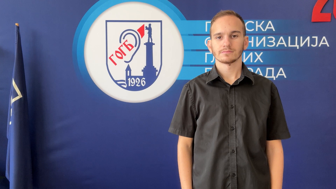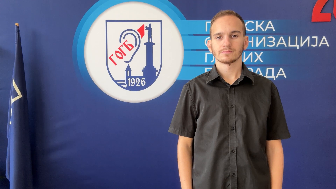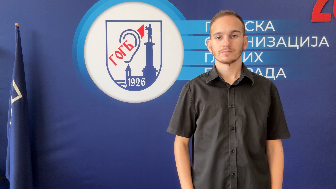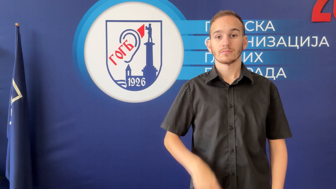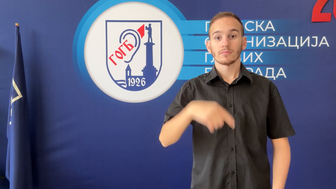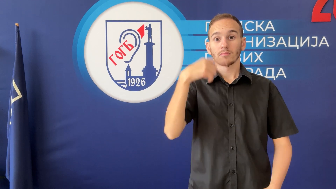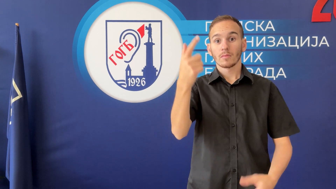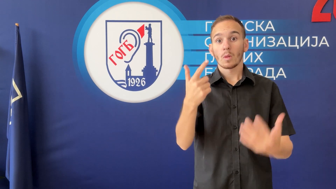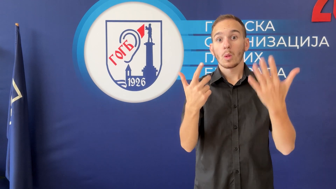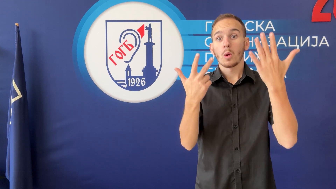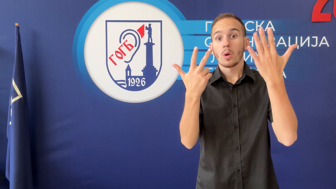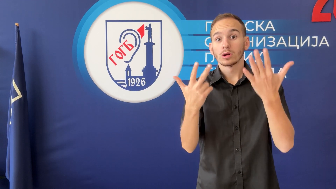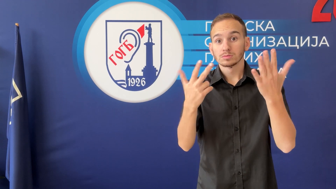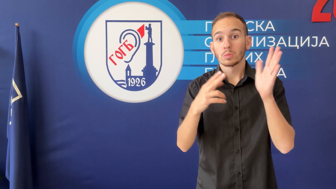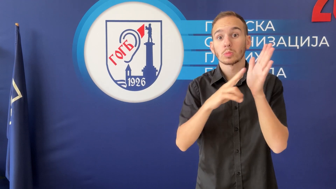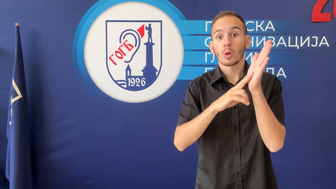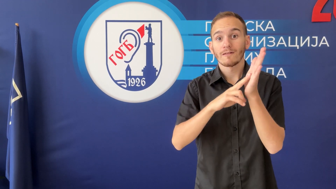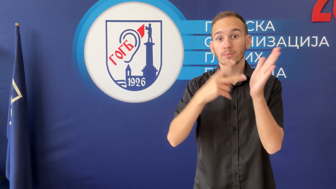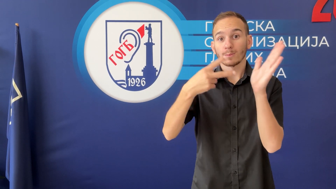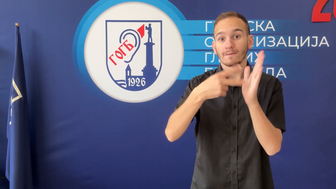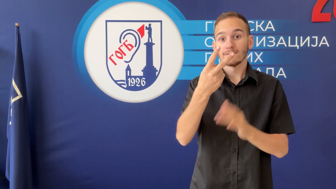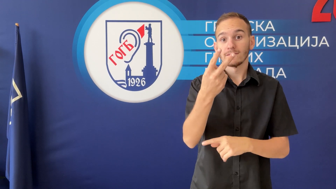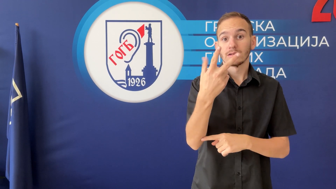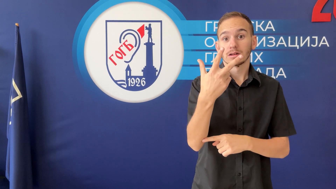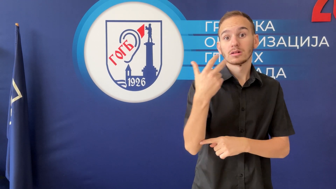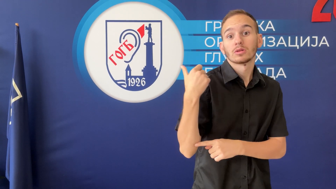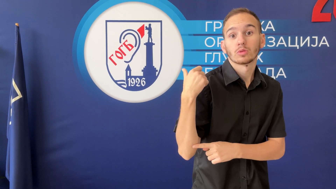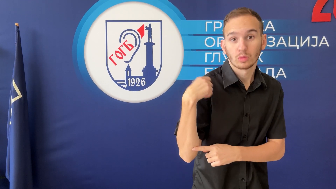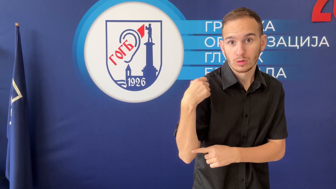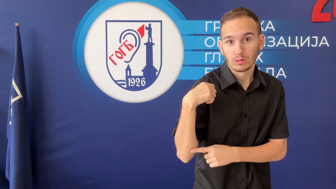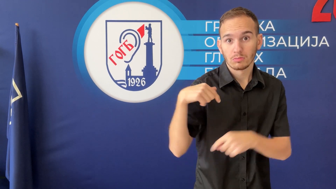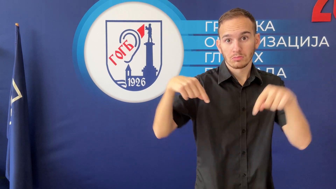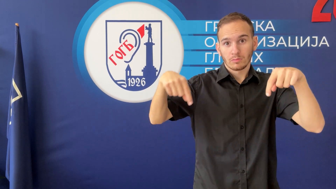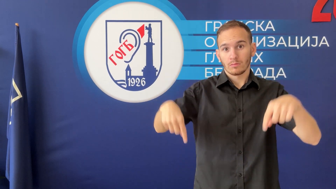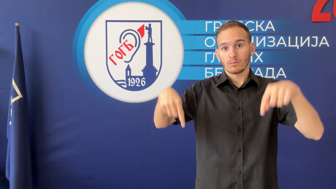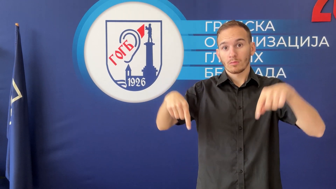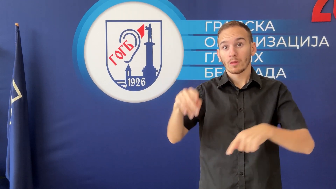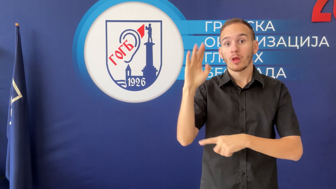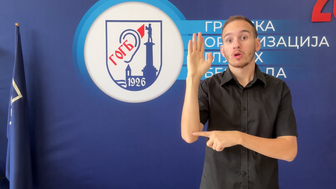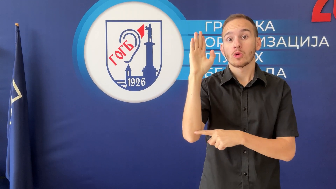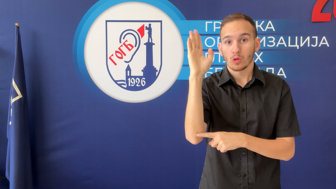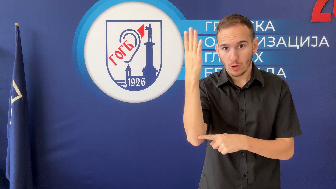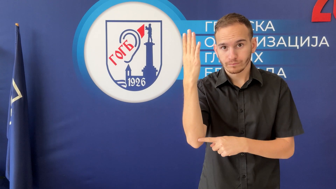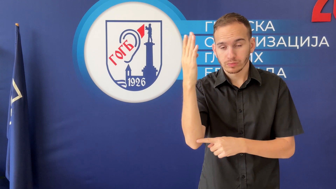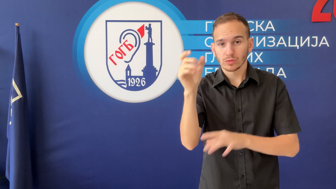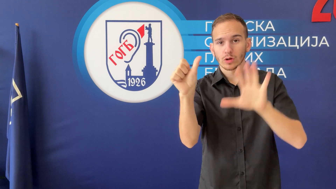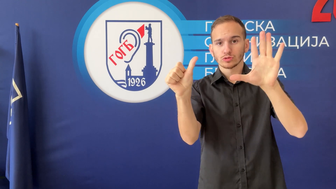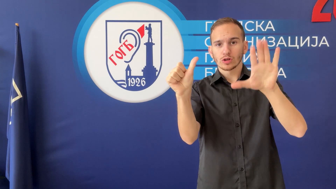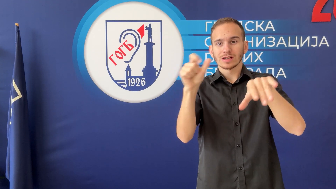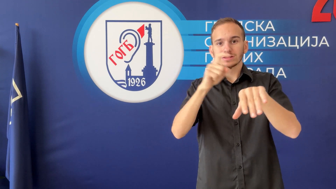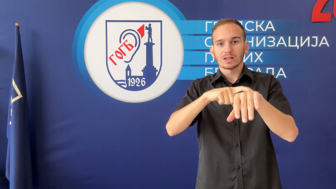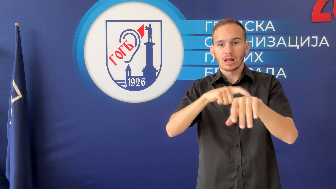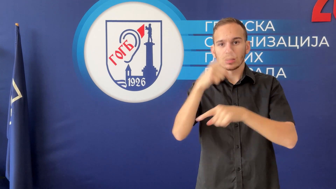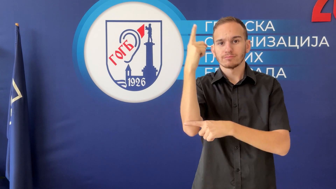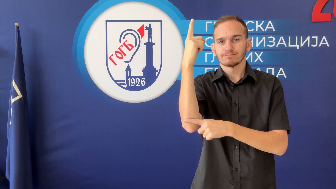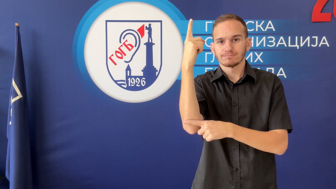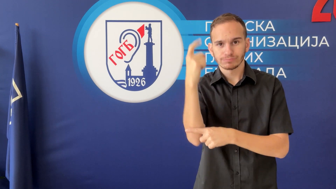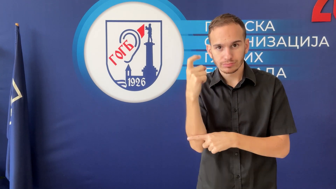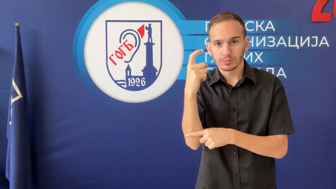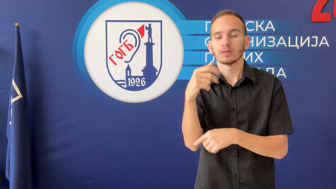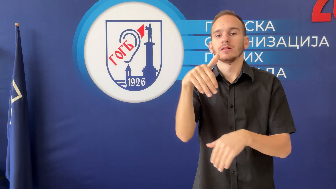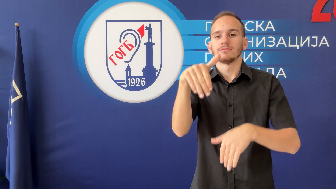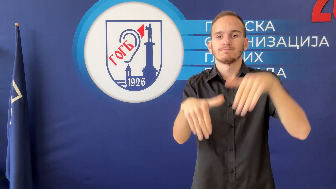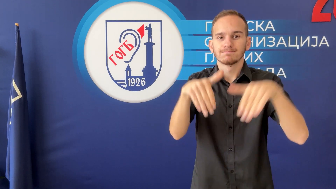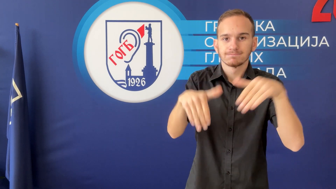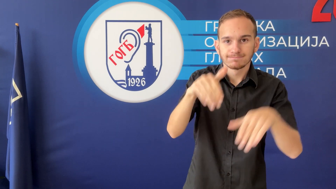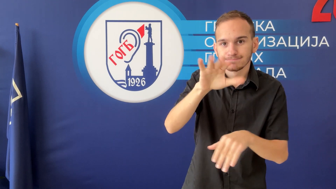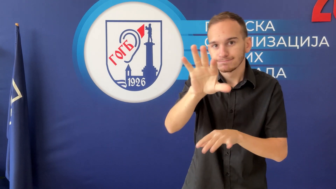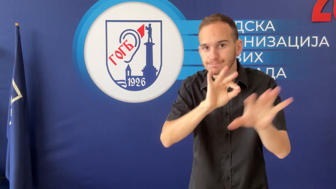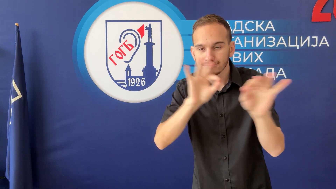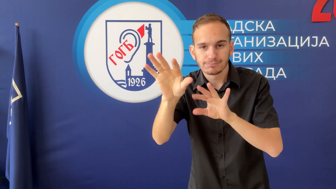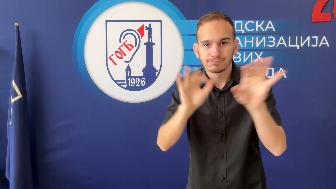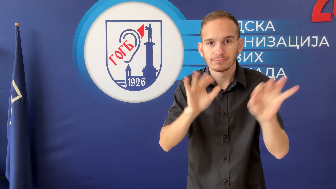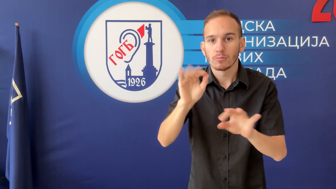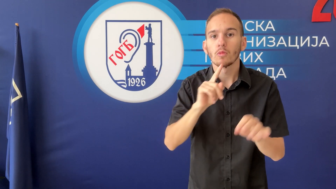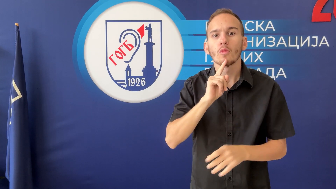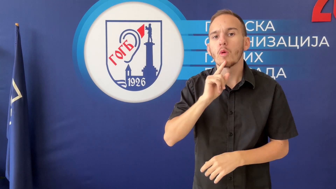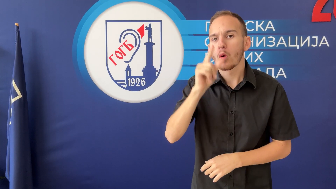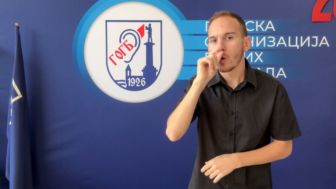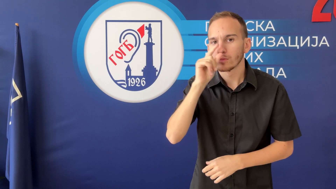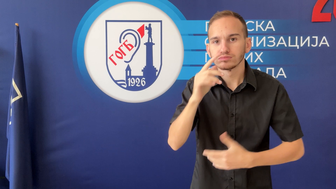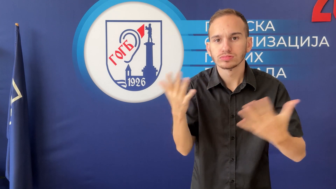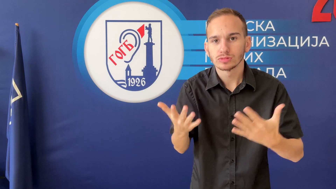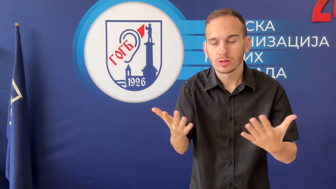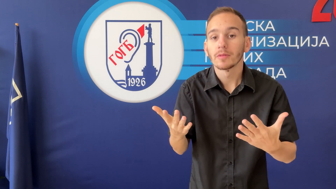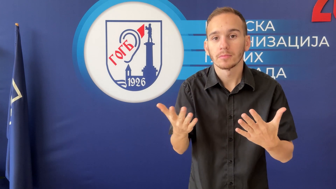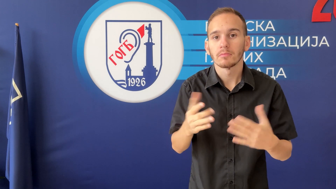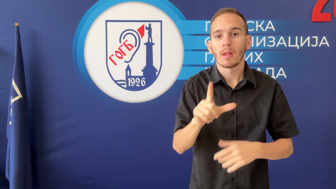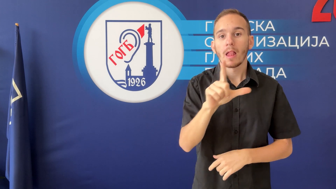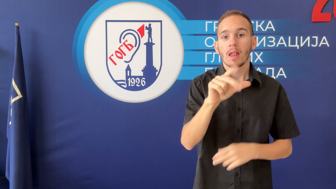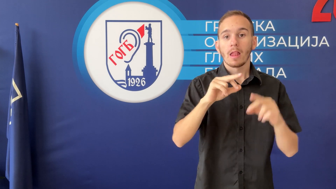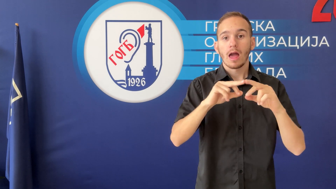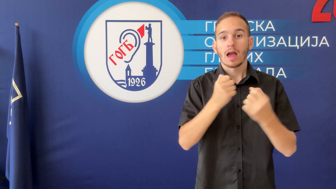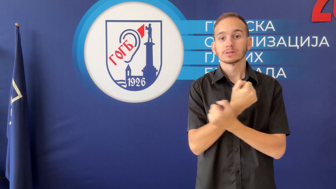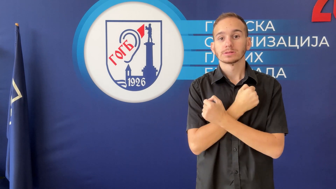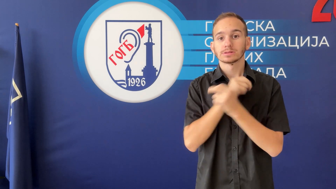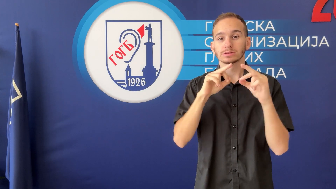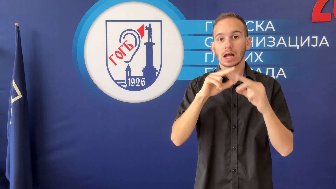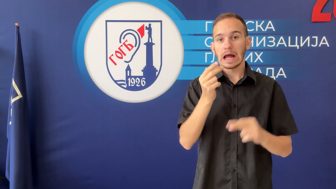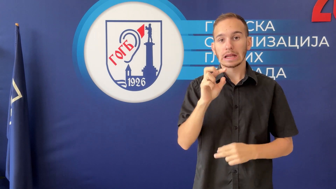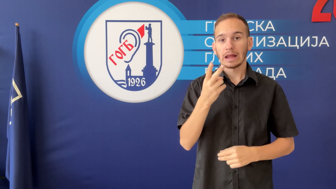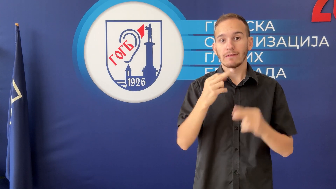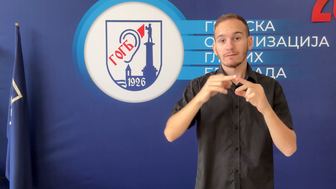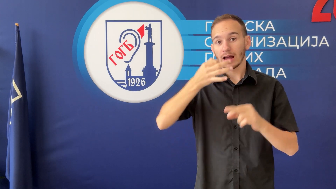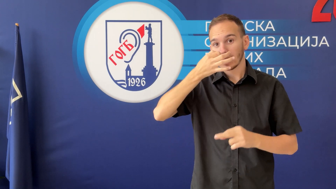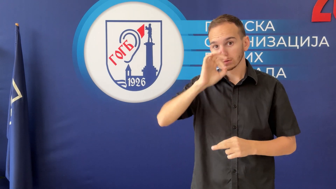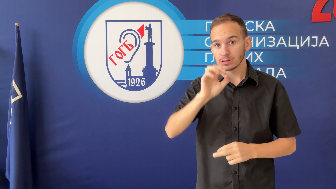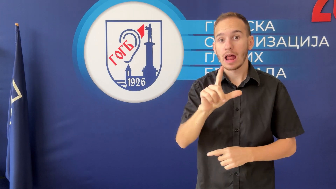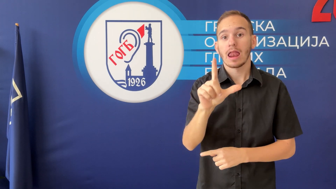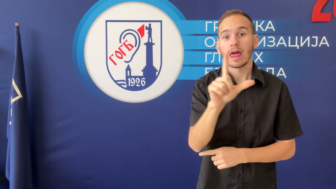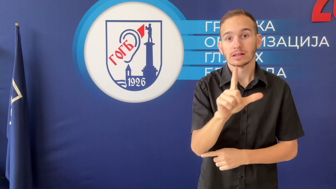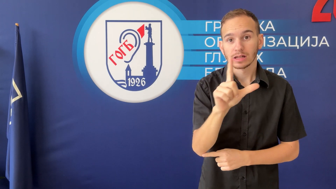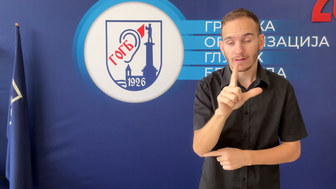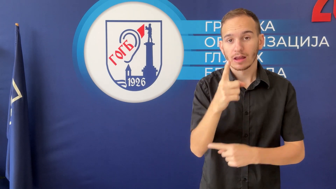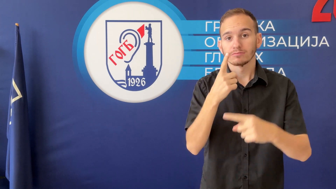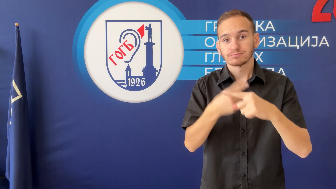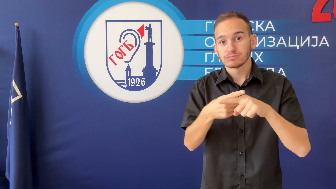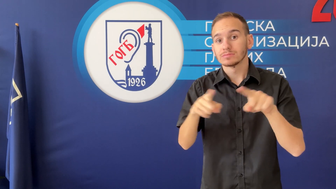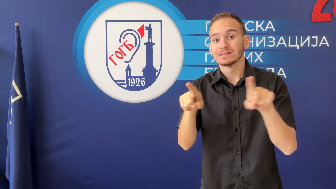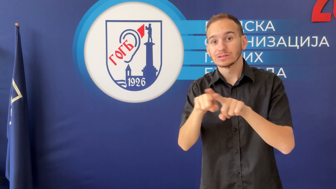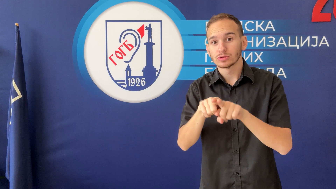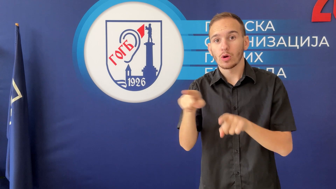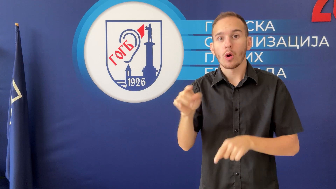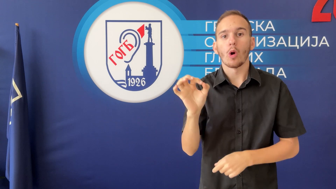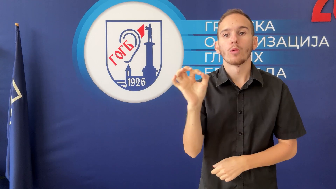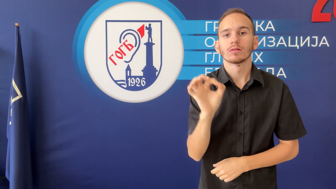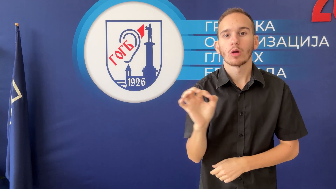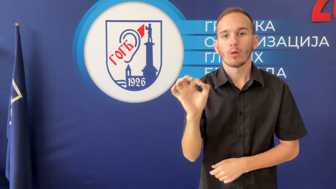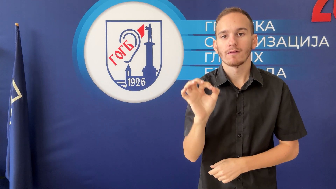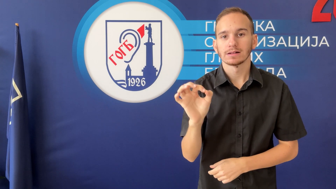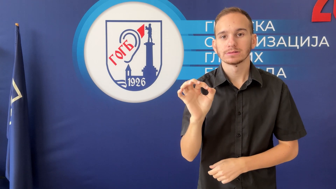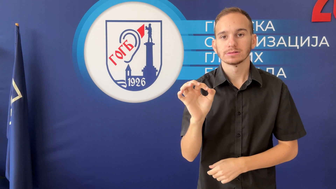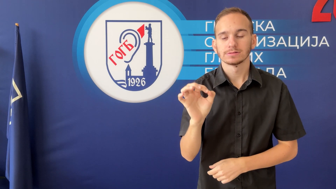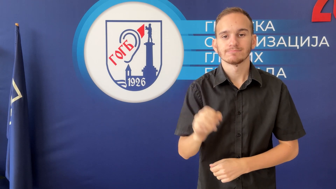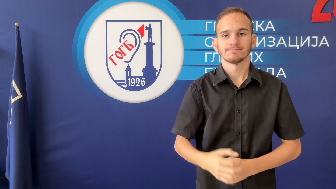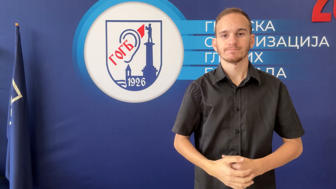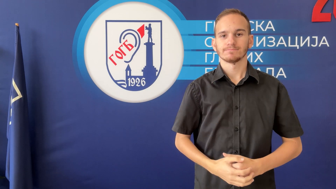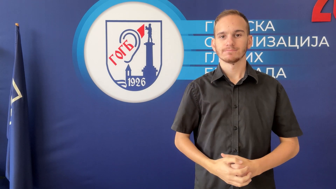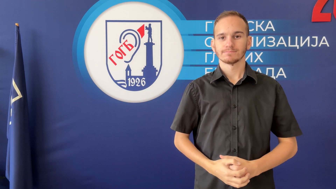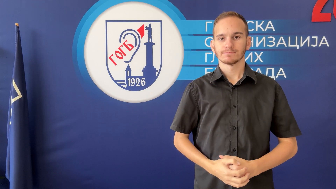Обавештење